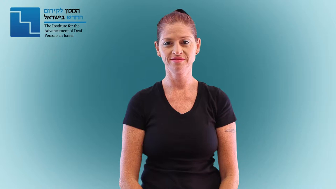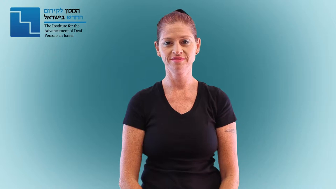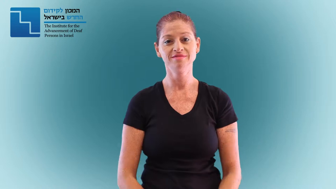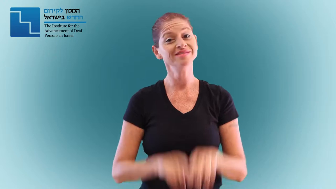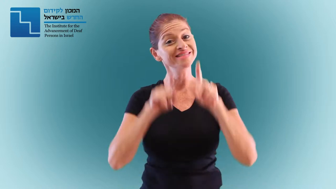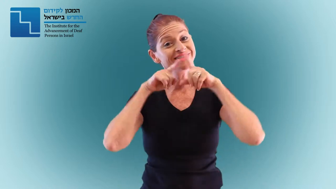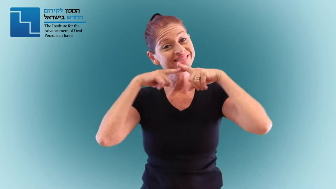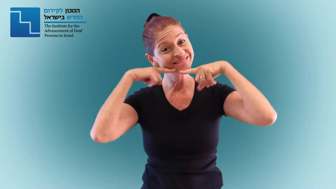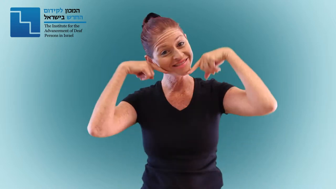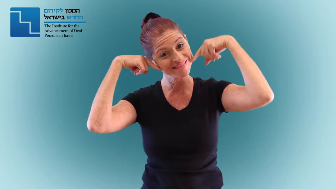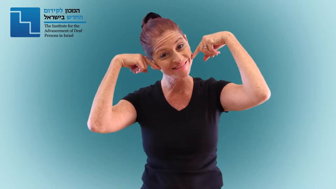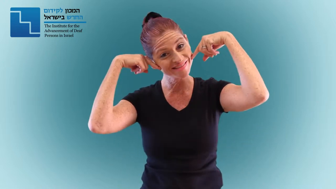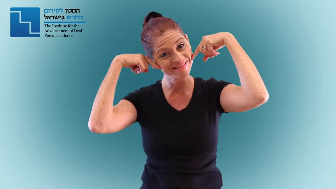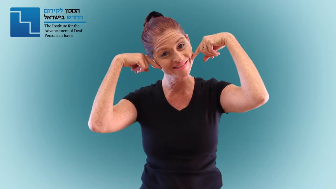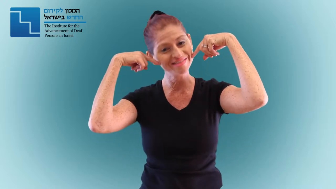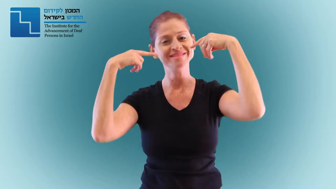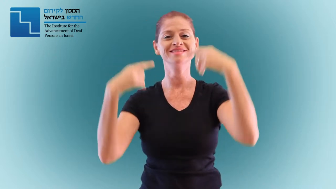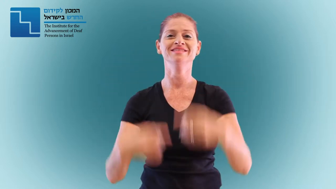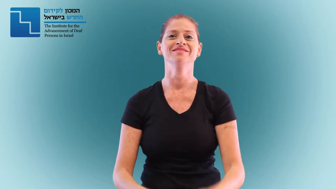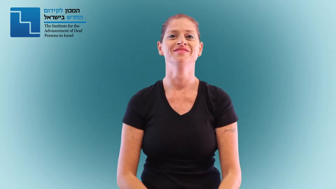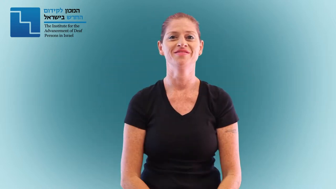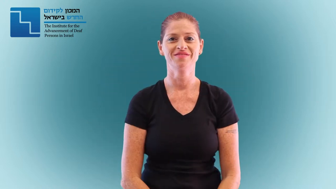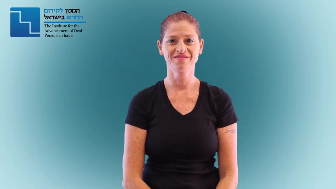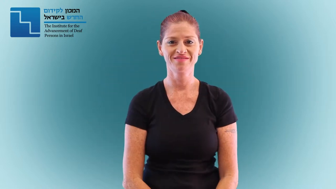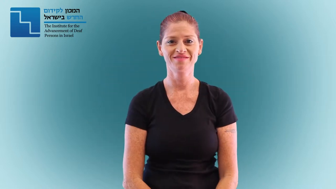חיוך / לחייך